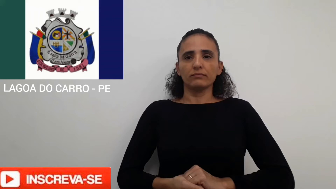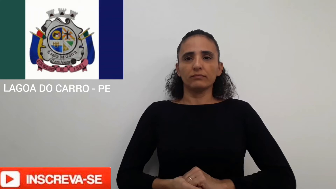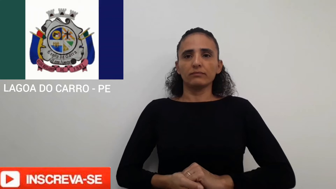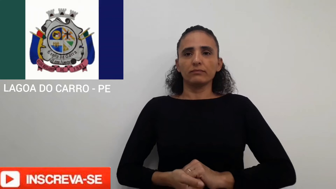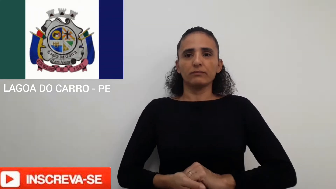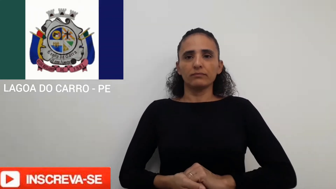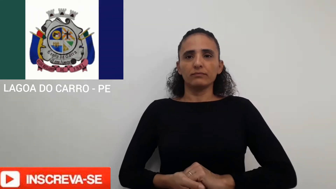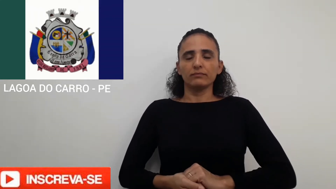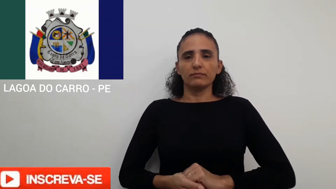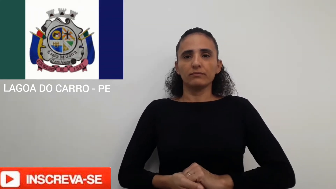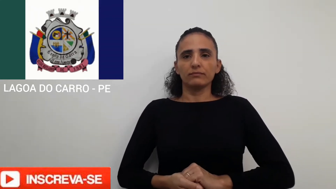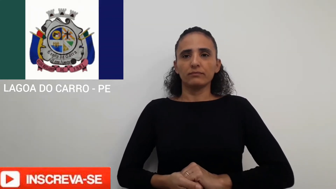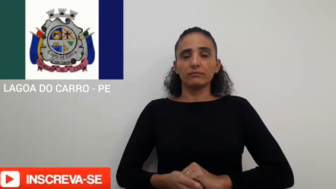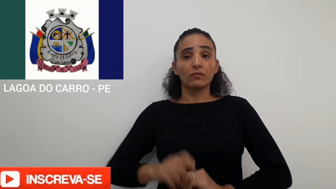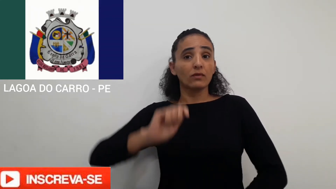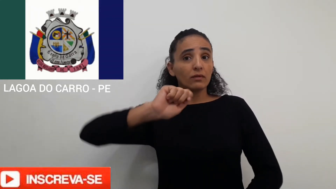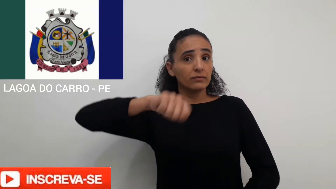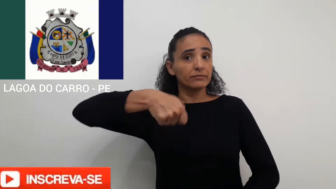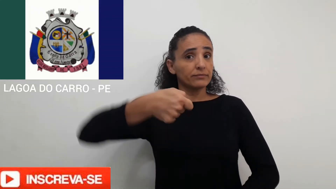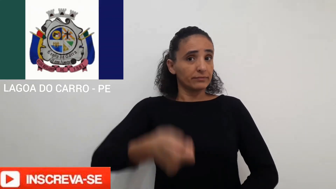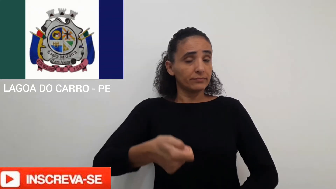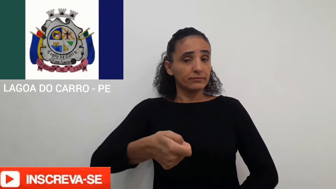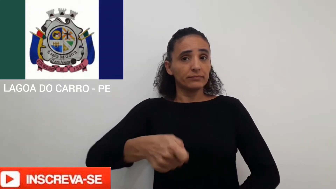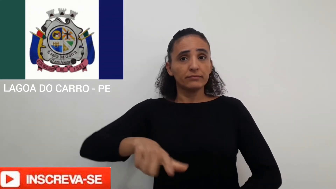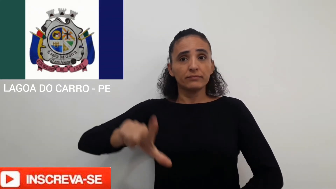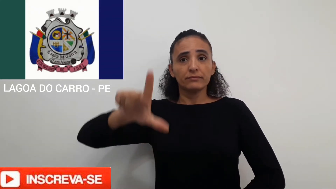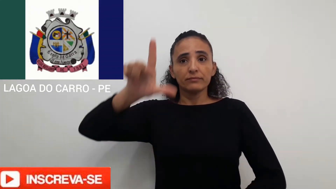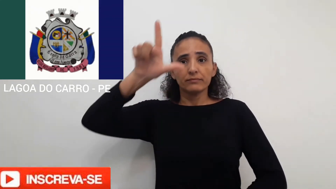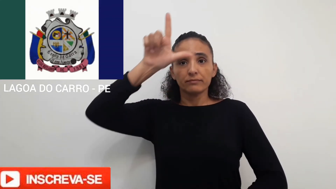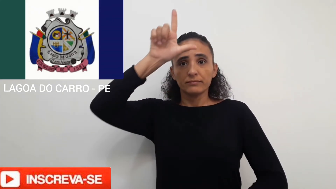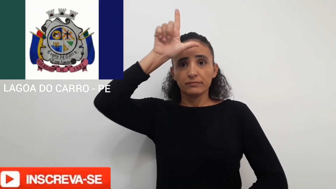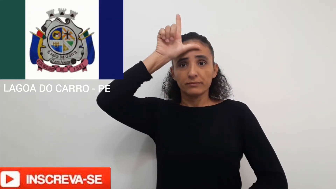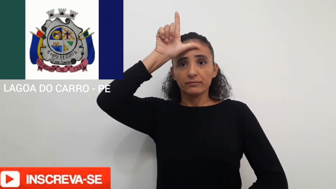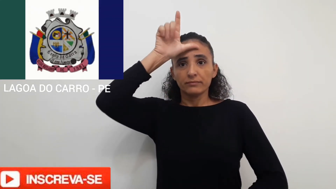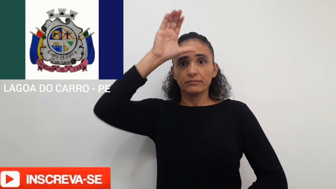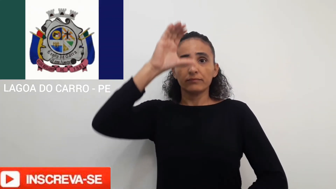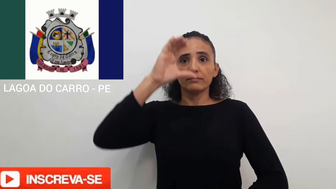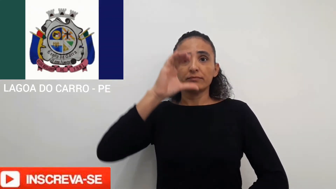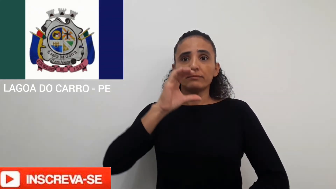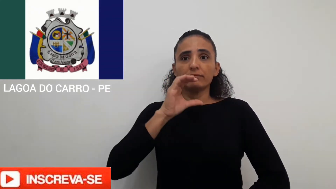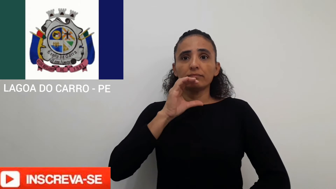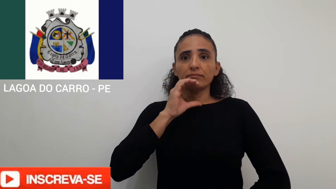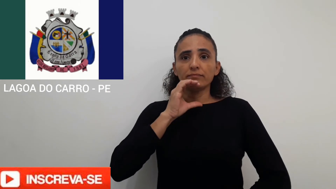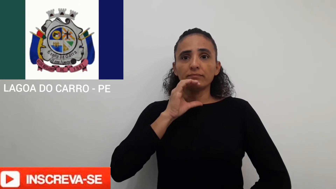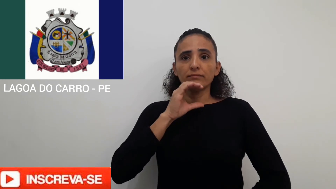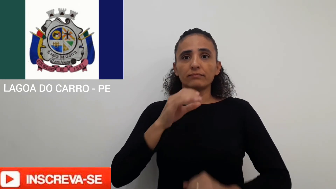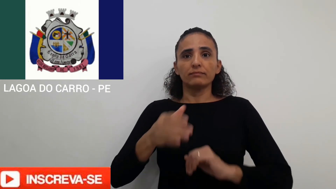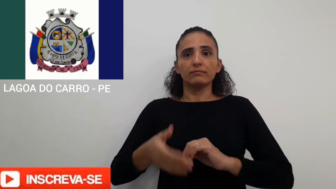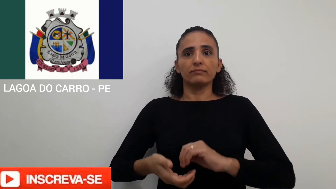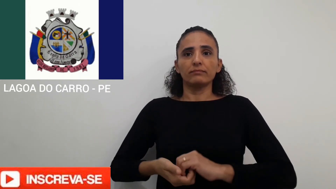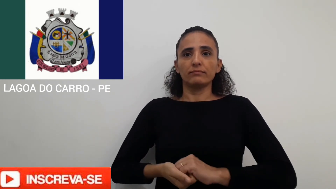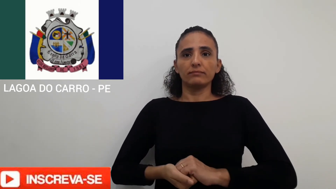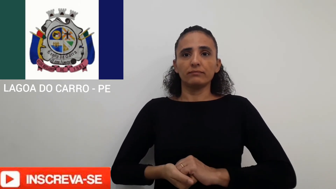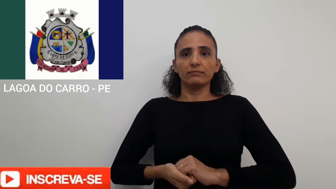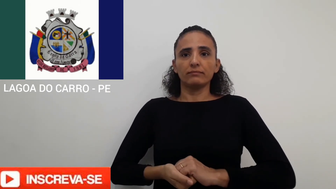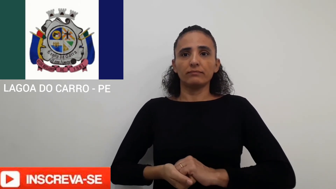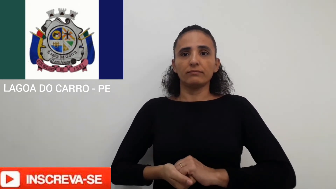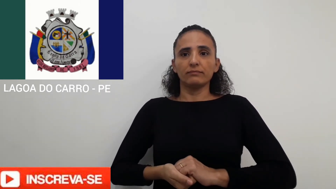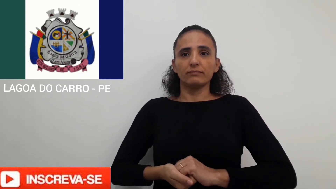LAGOA DO CARRO - PE